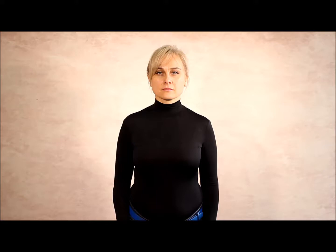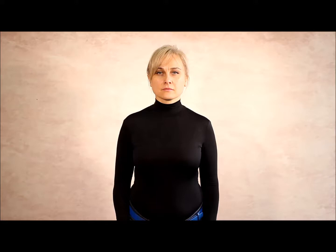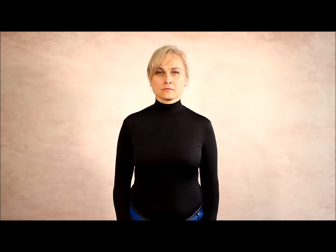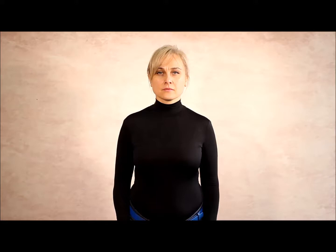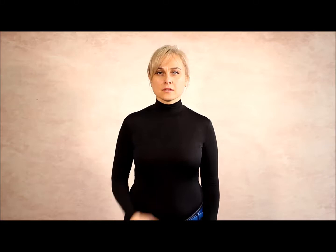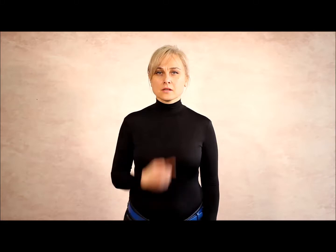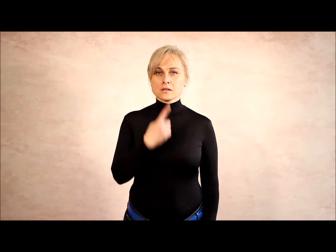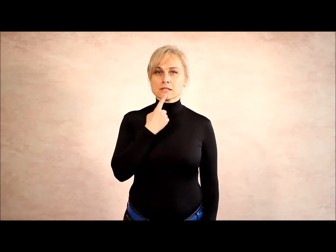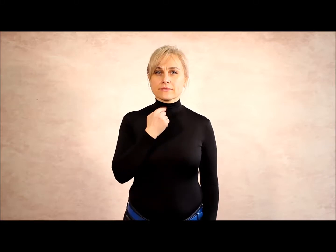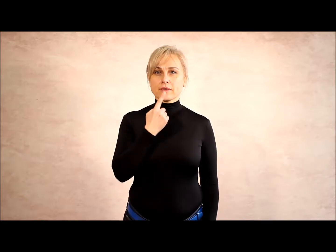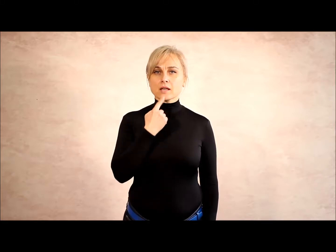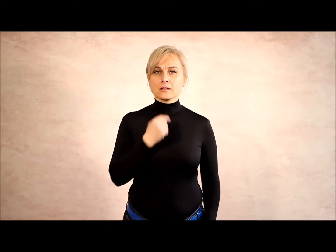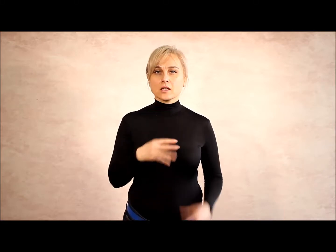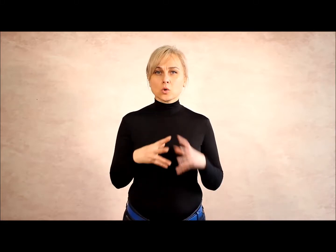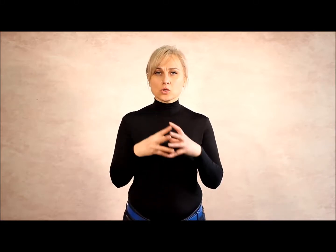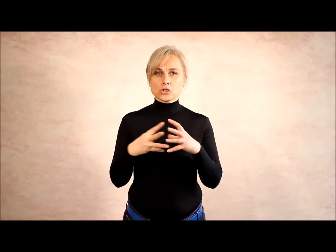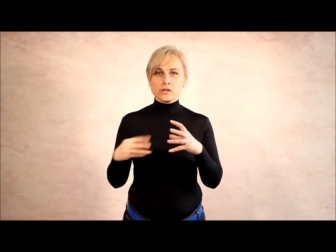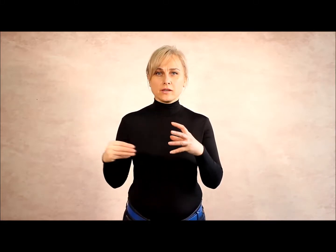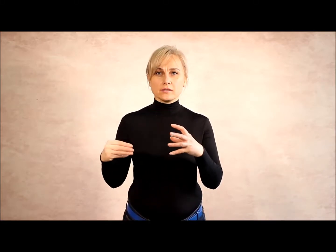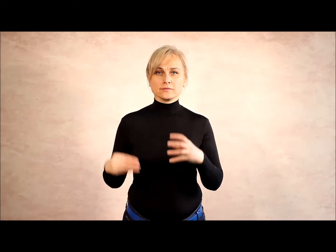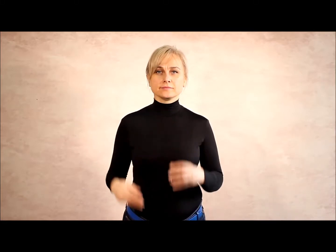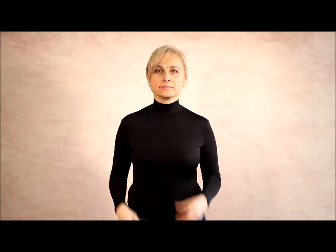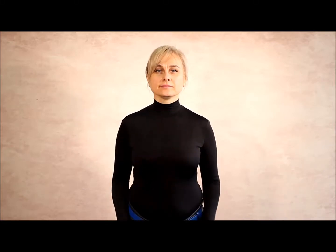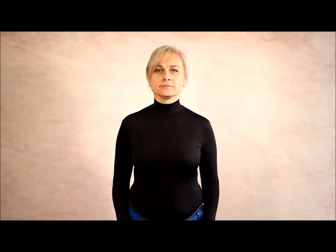Sfecla rosie